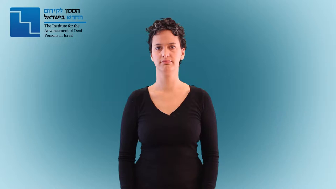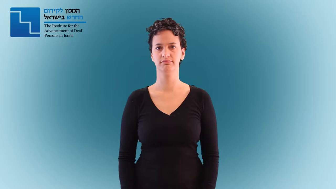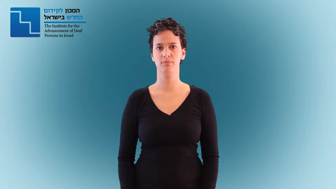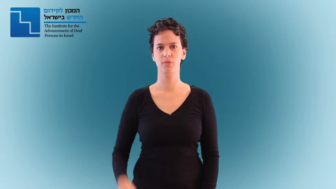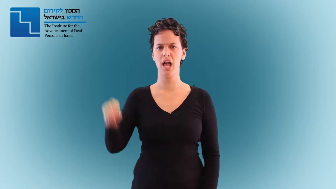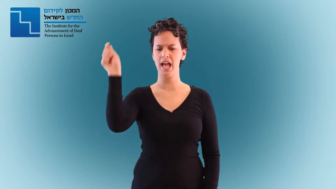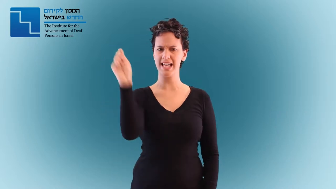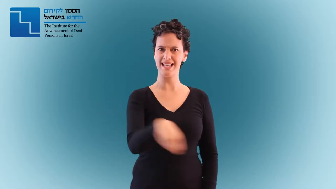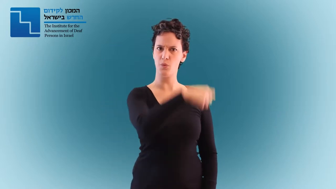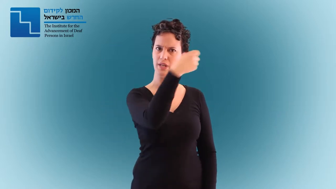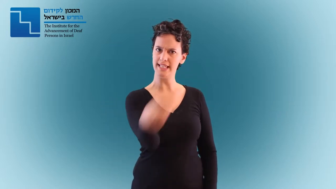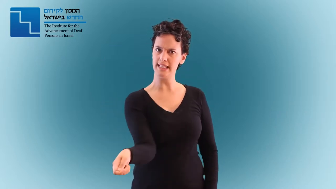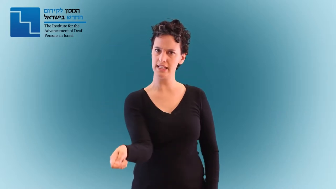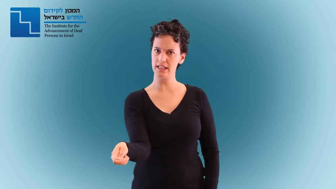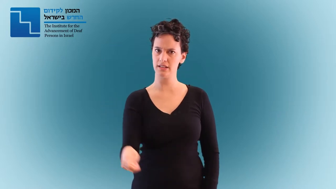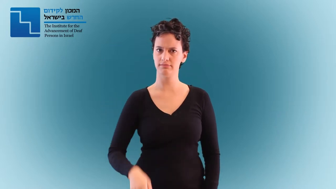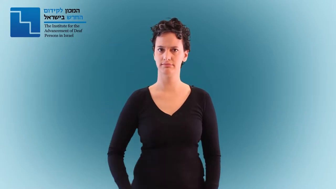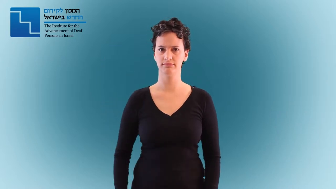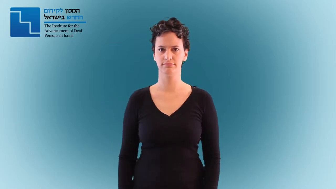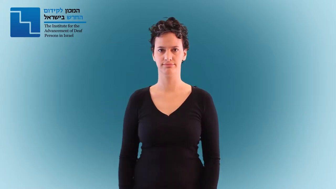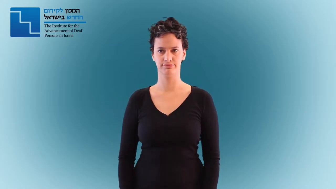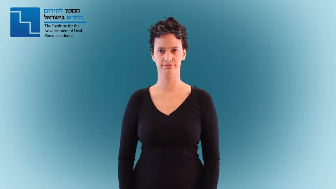עינוי